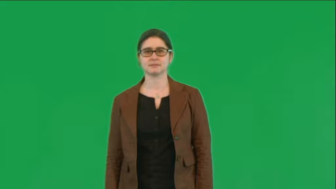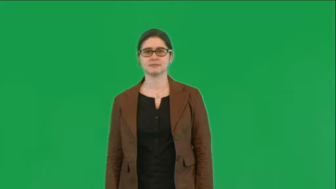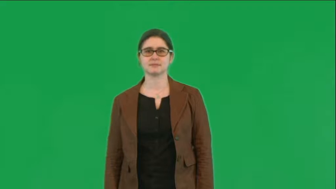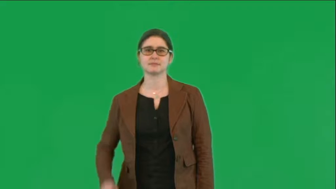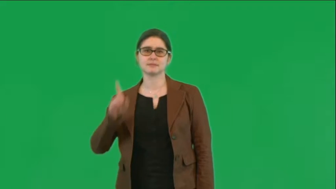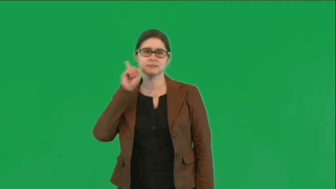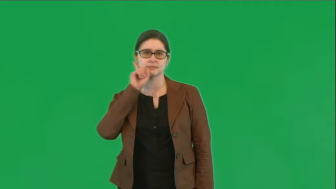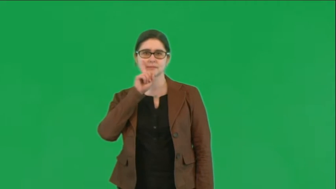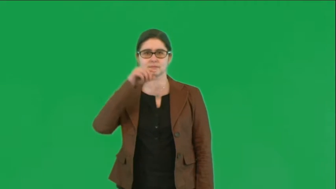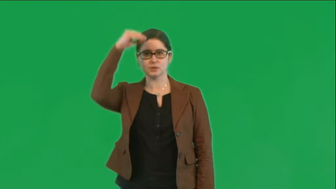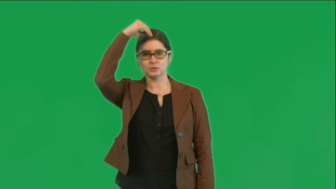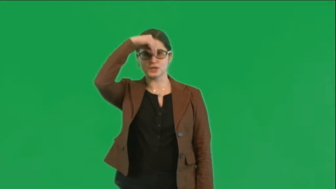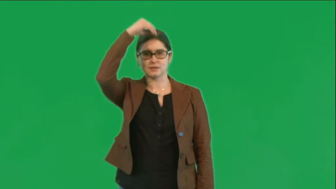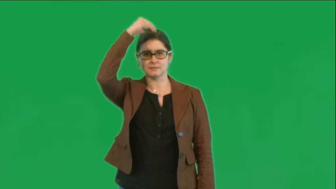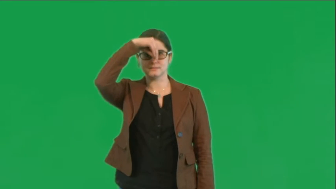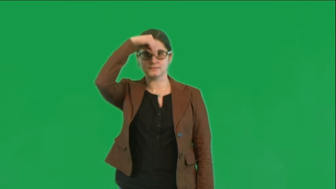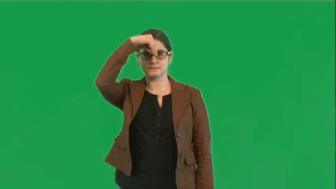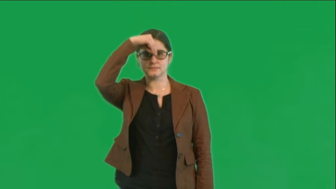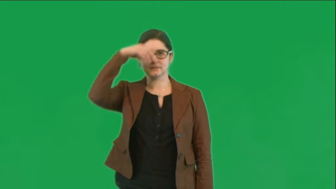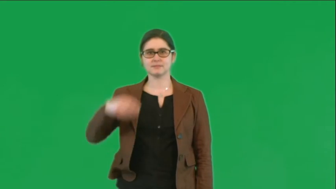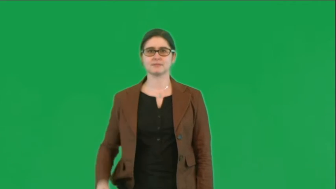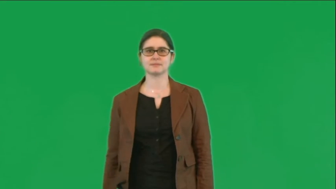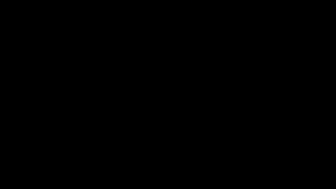uczeń